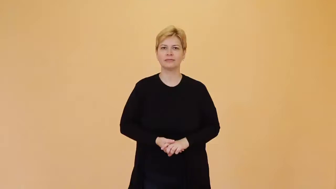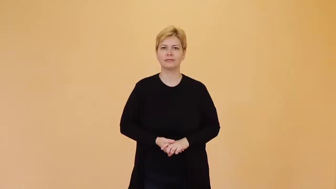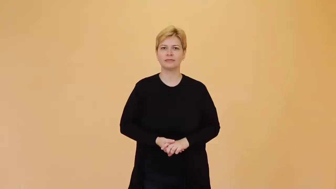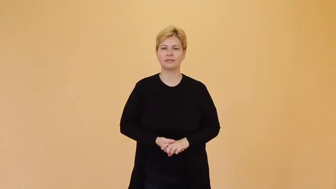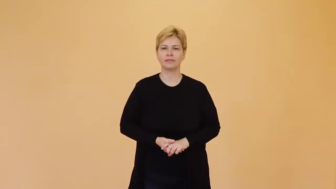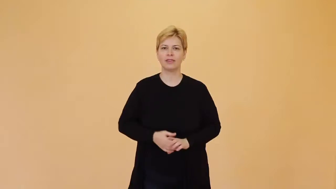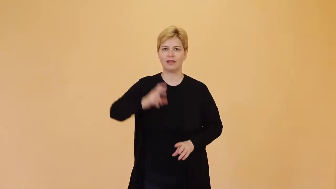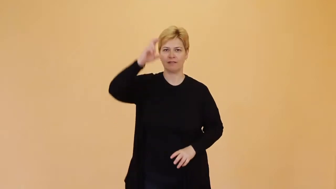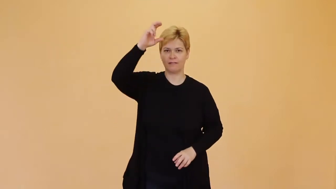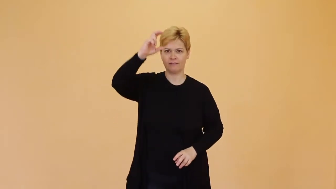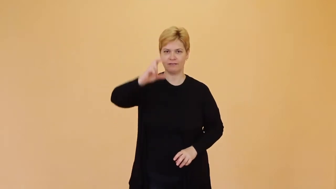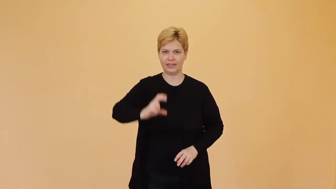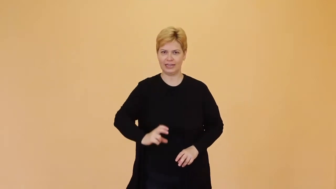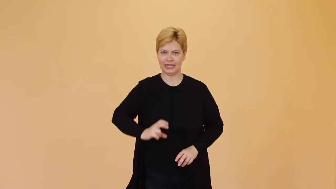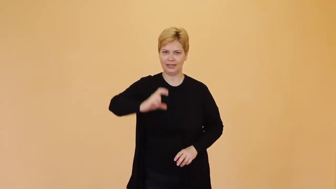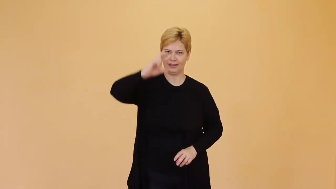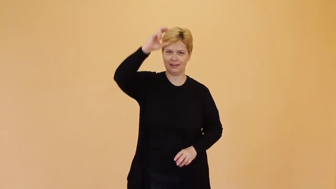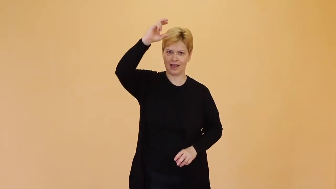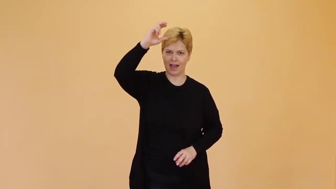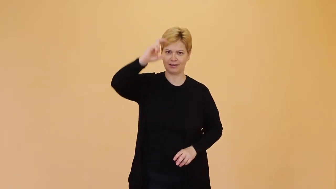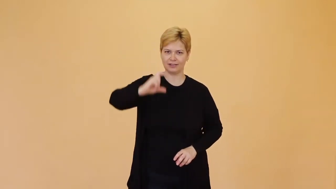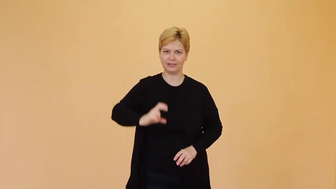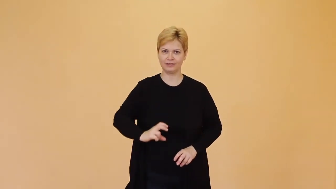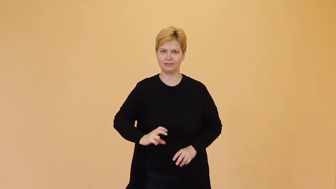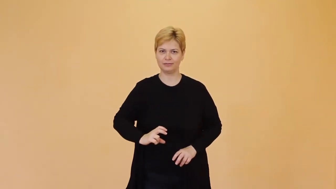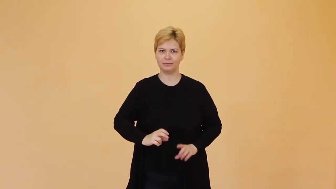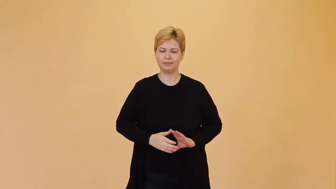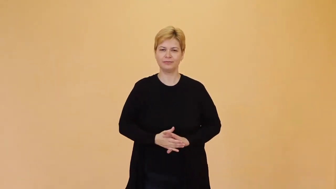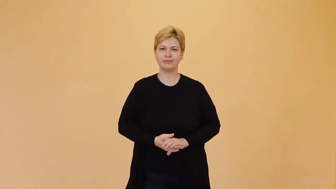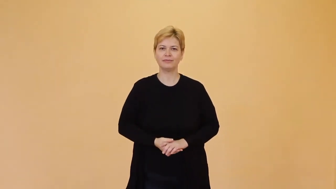výťah